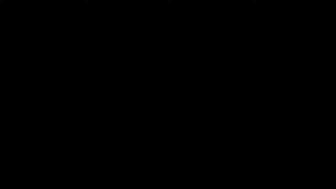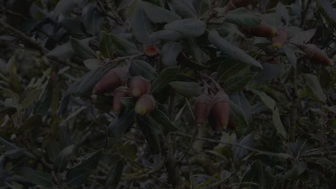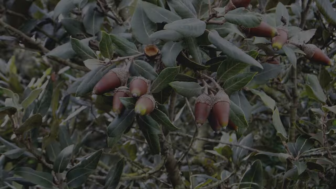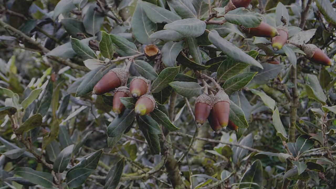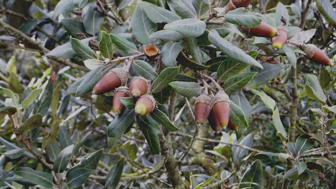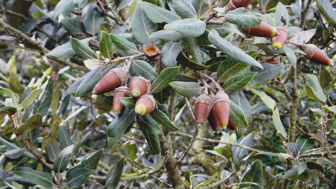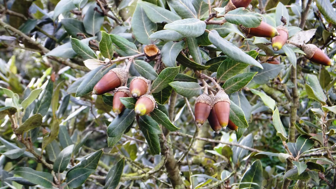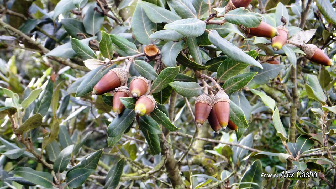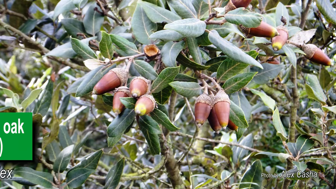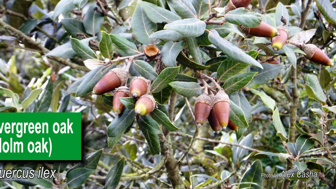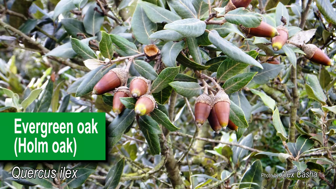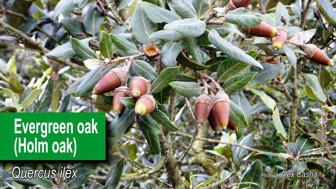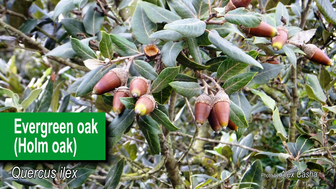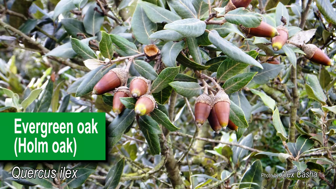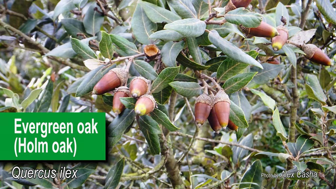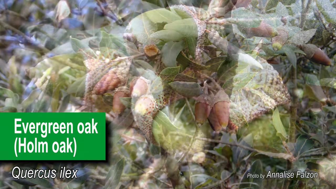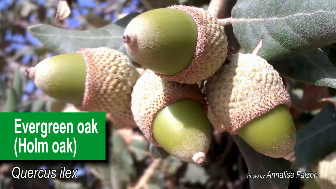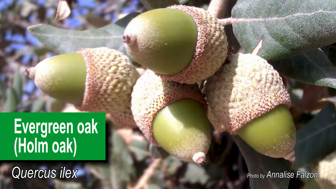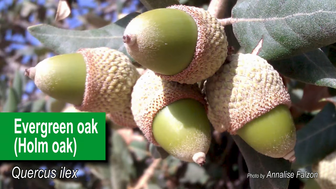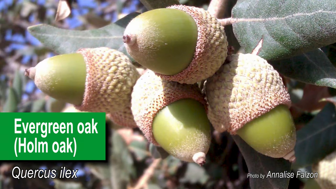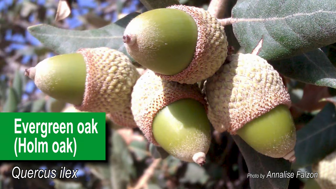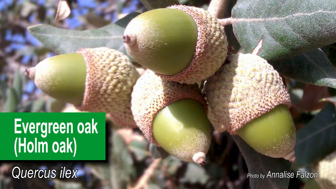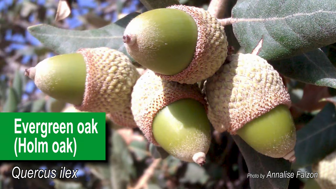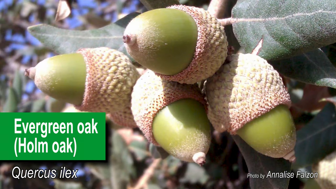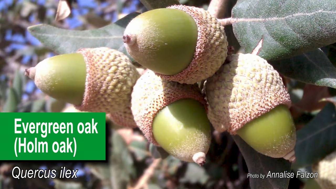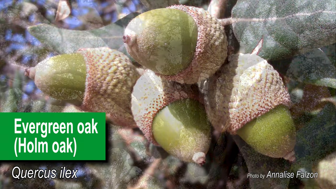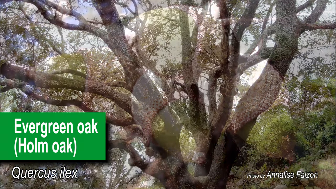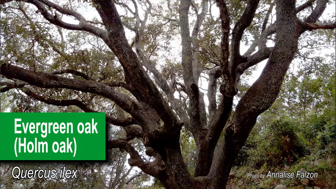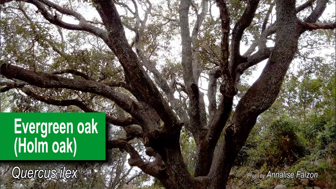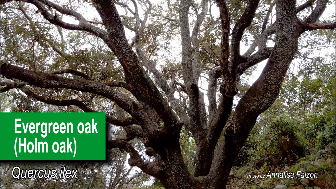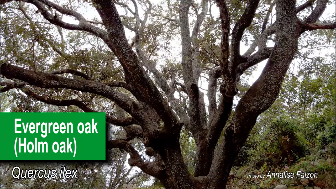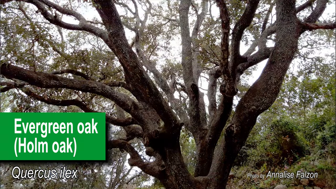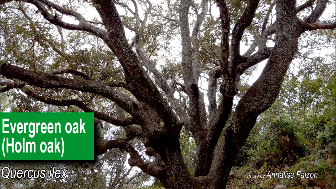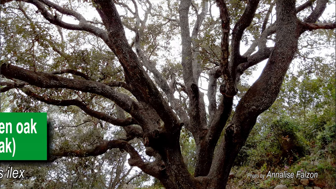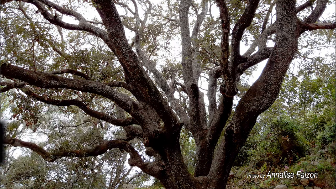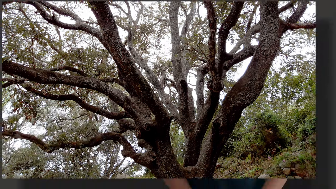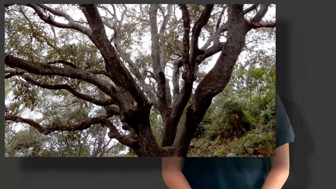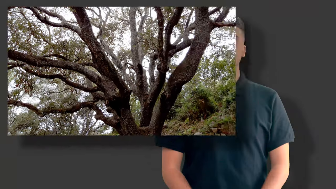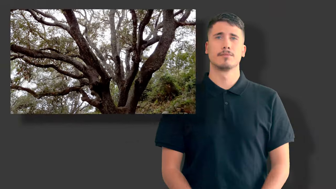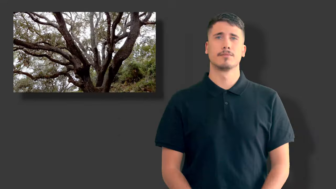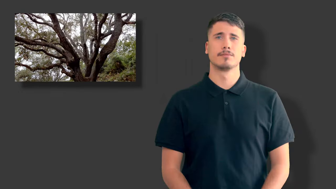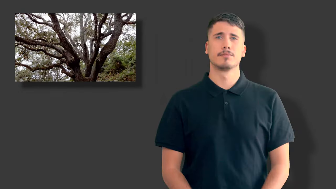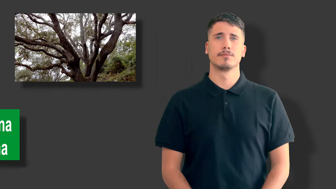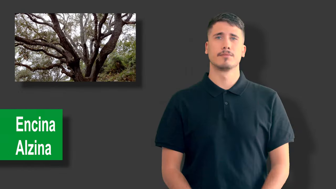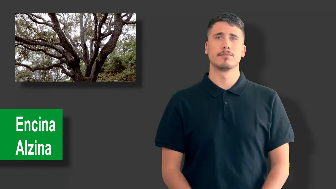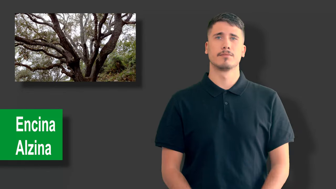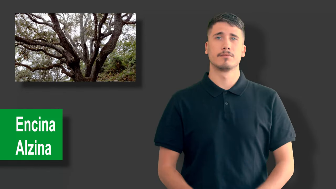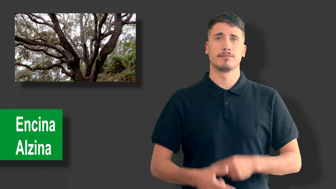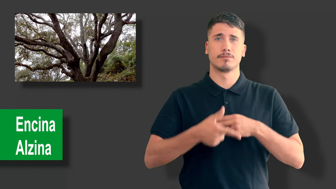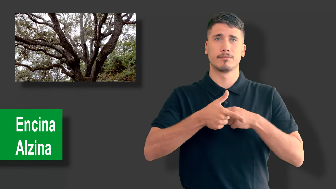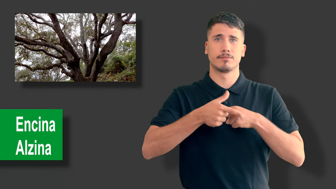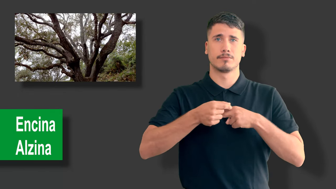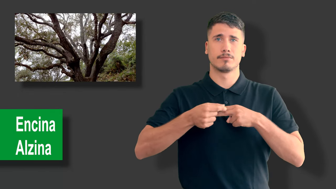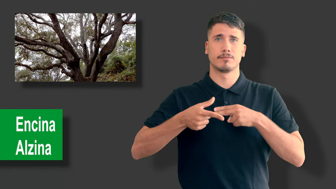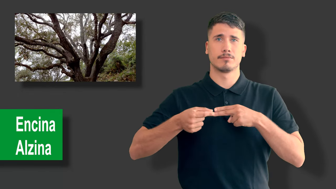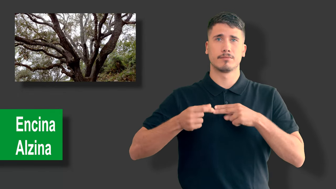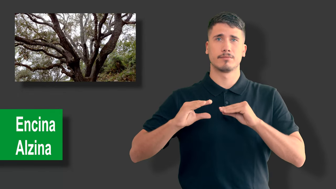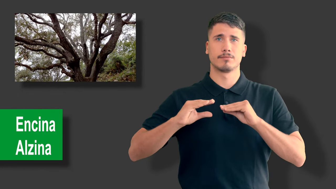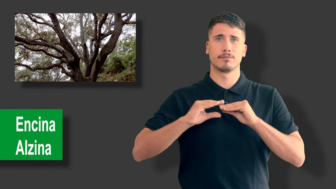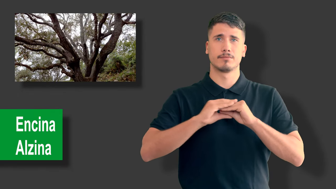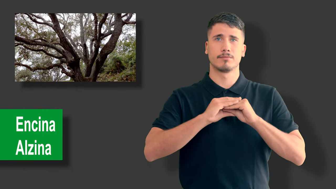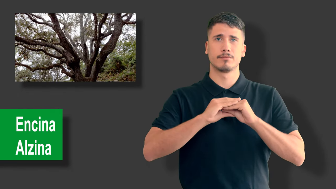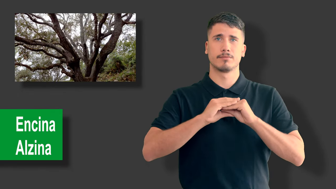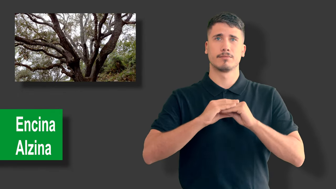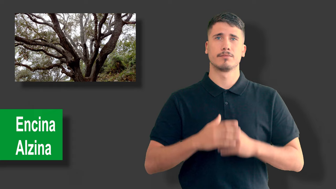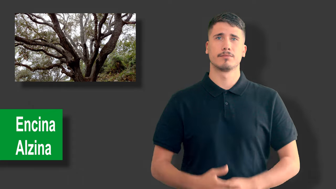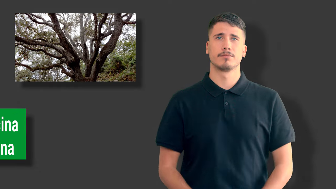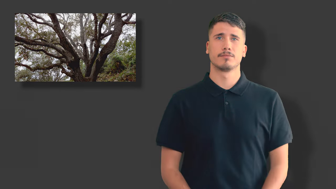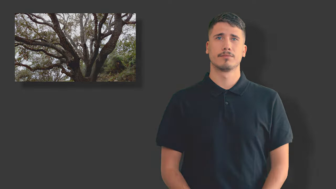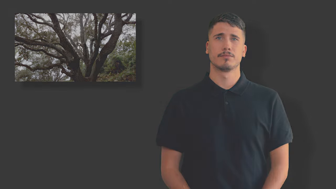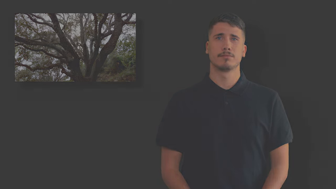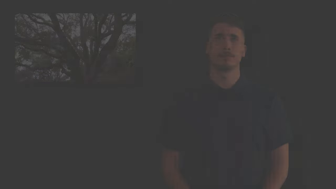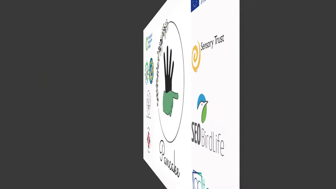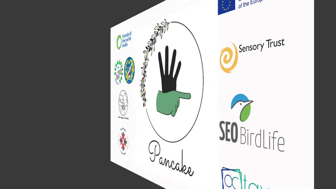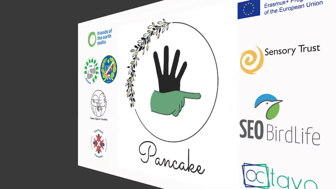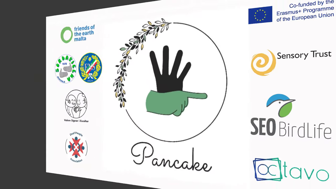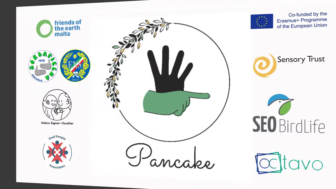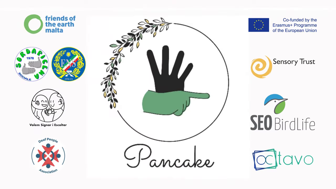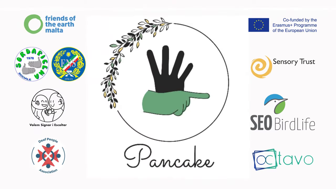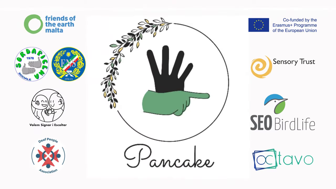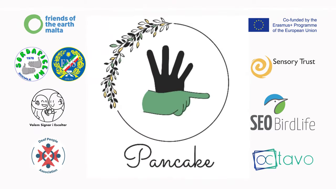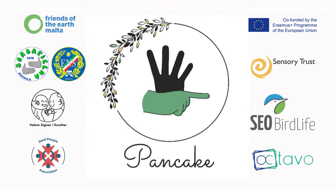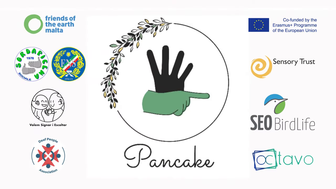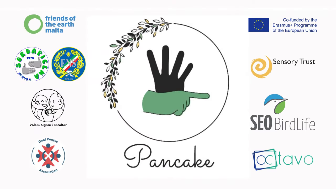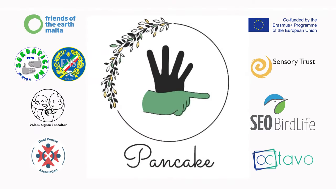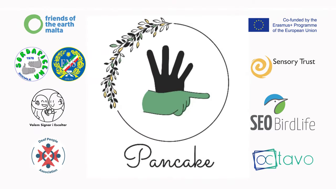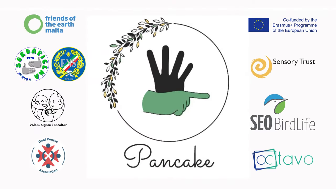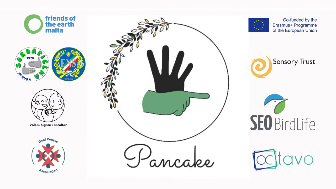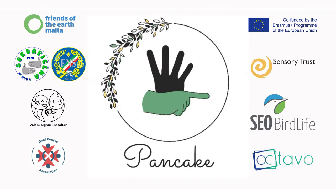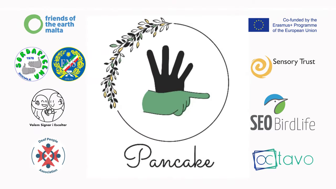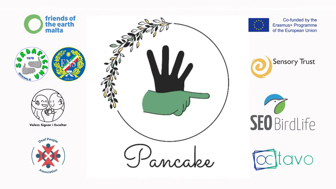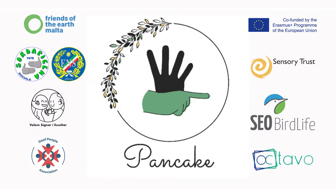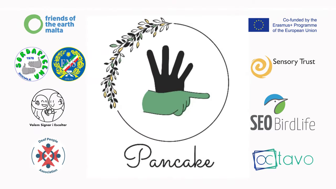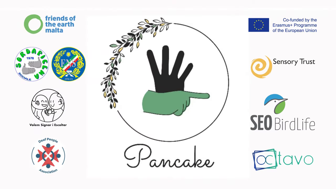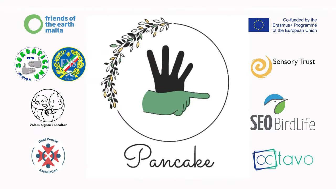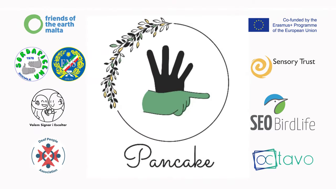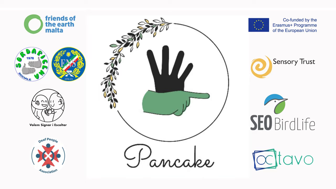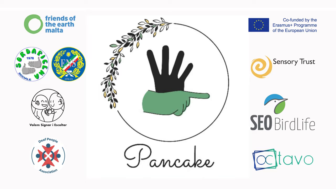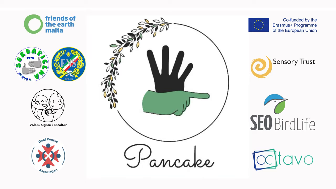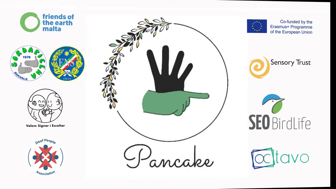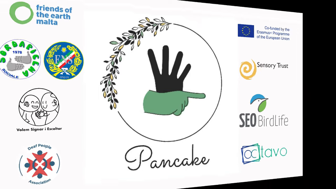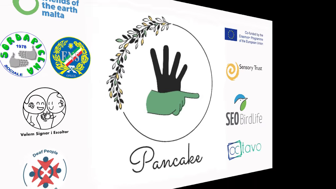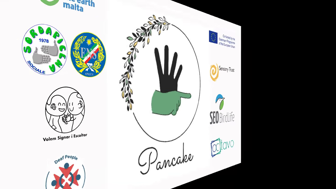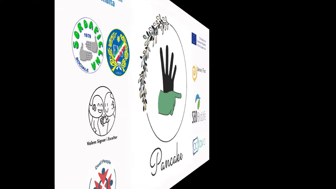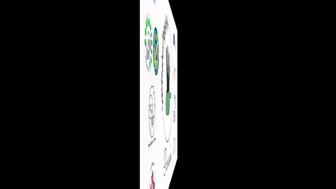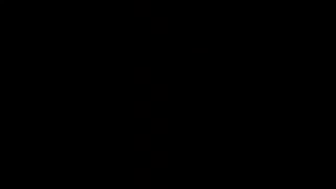Alzina